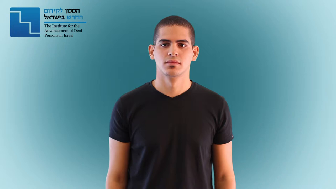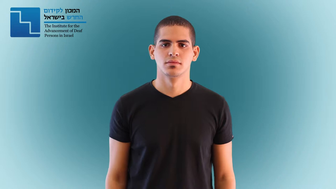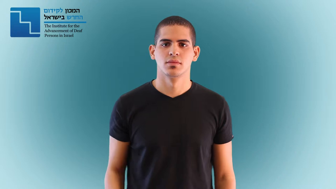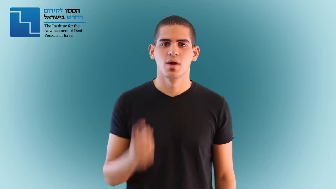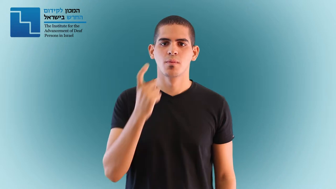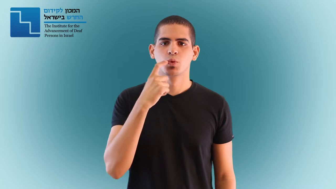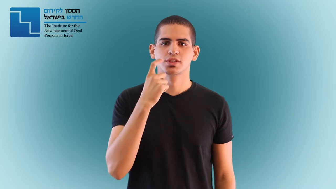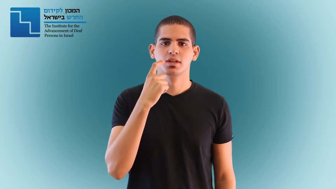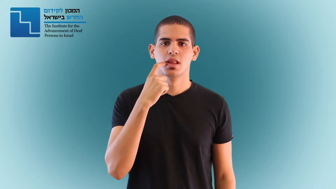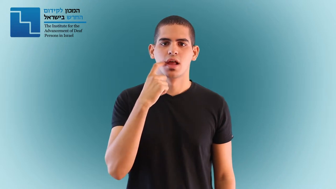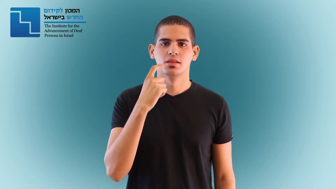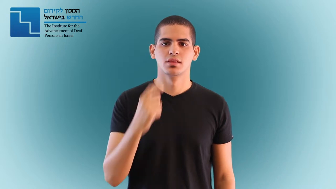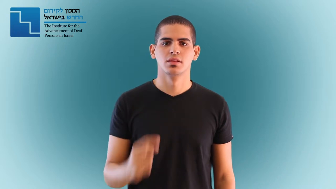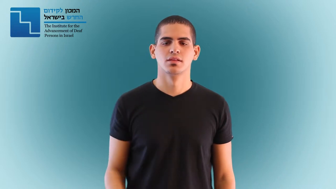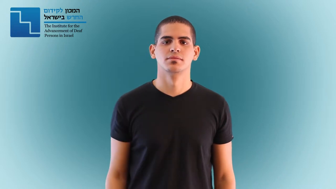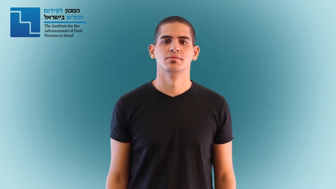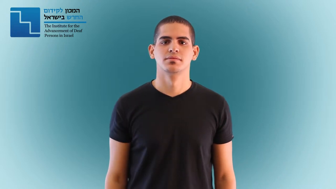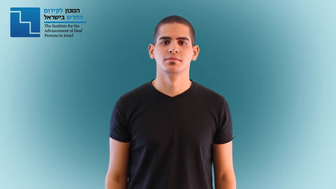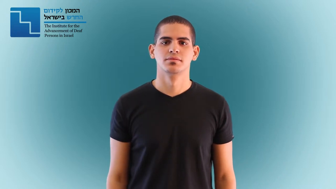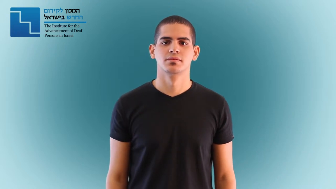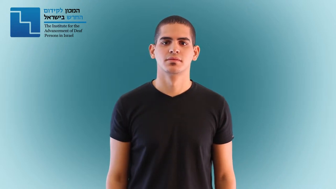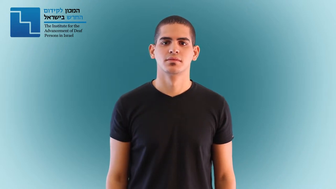אבו סנאן